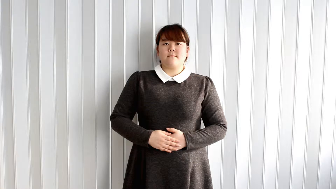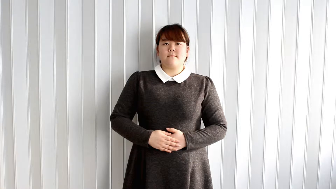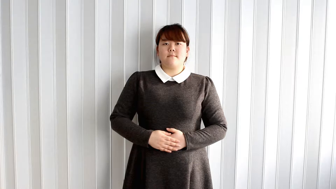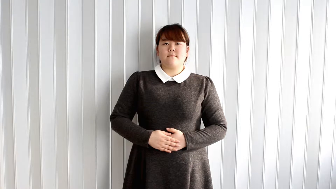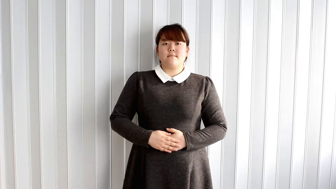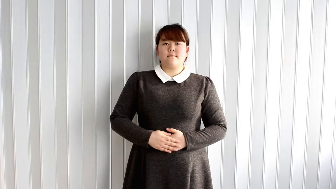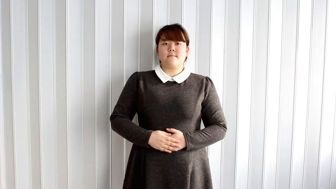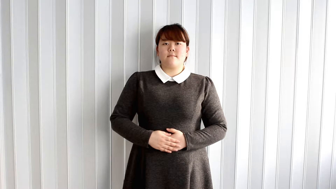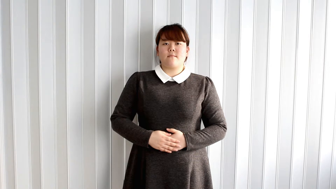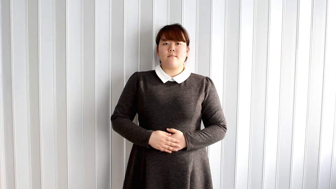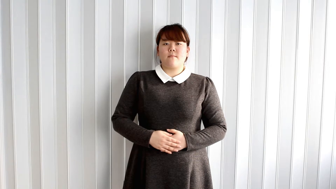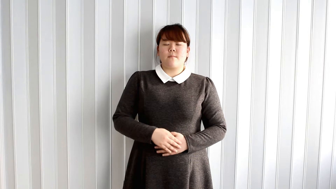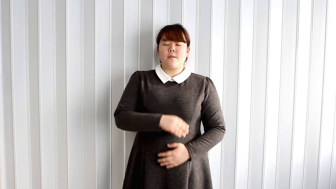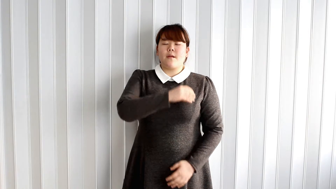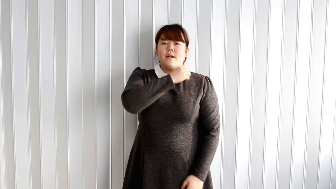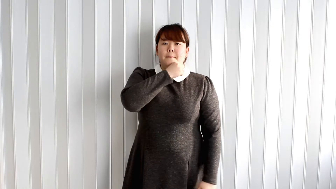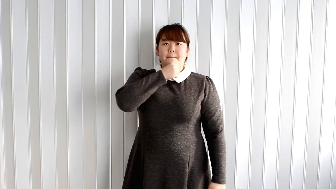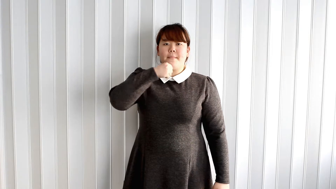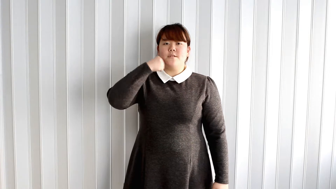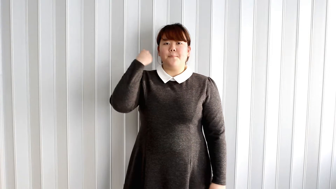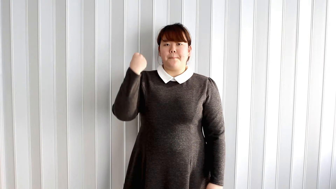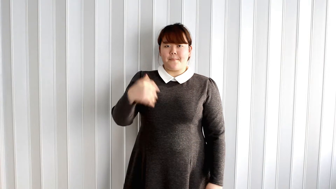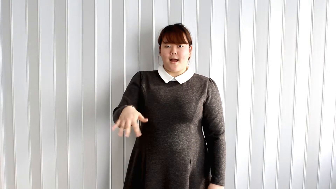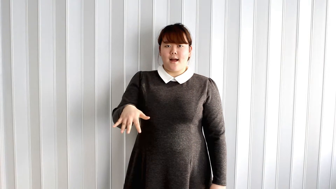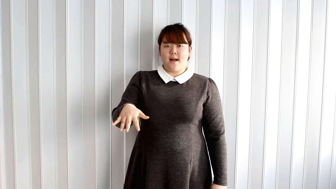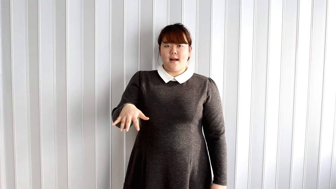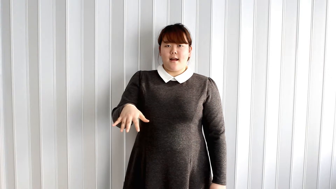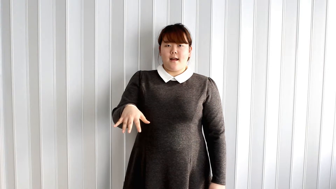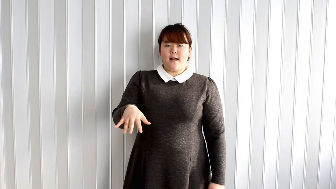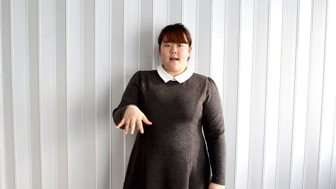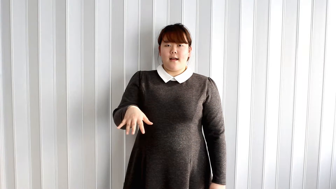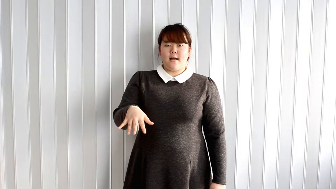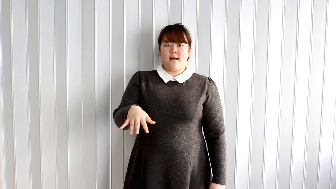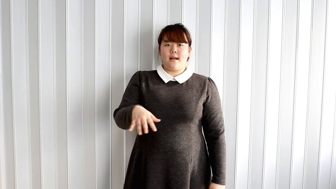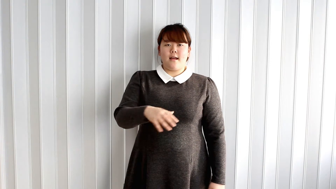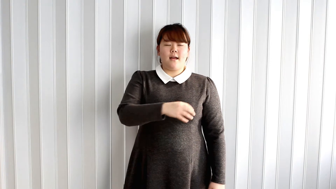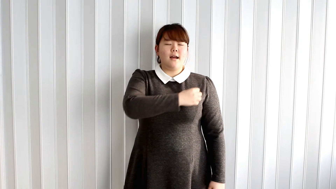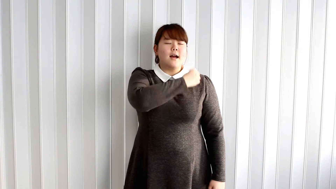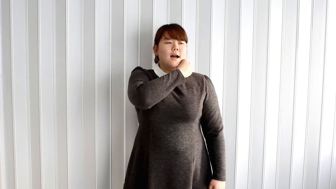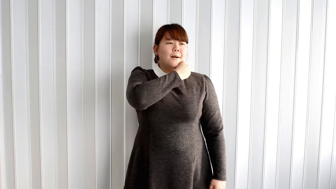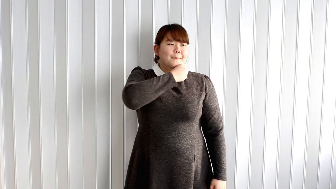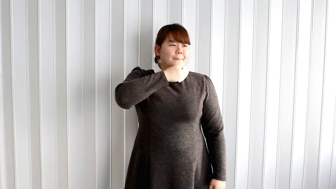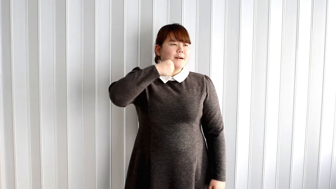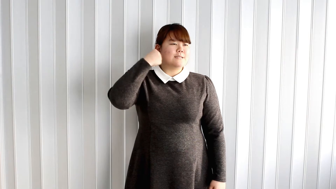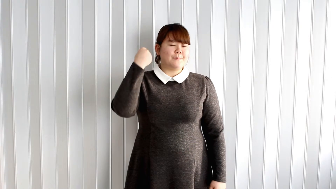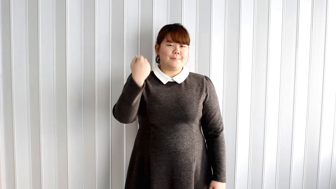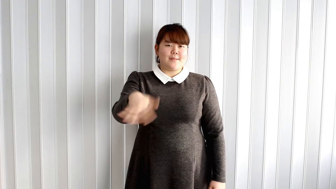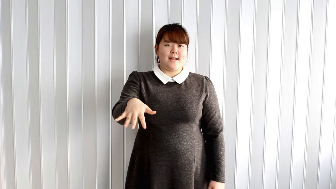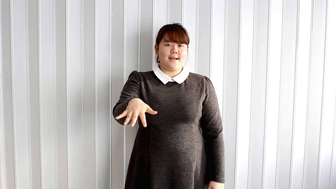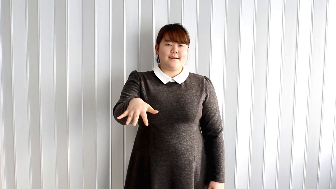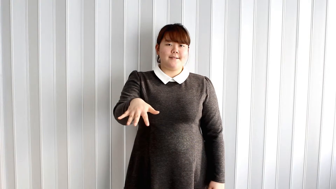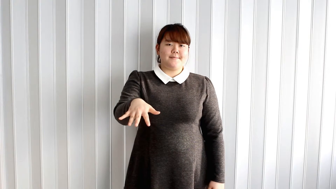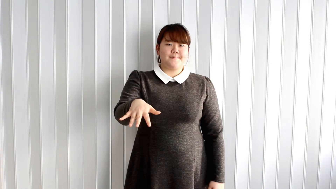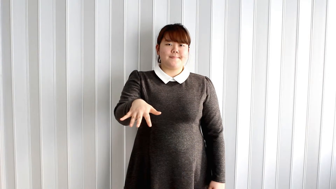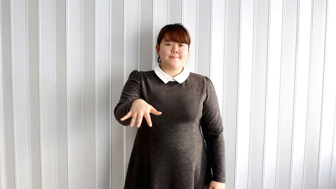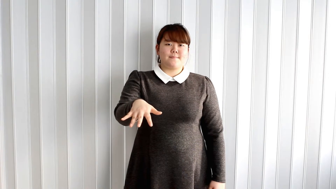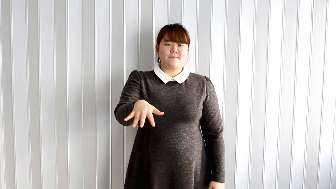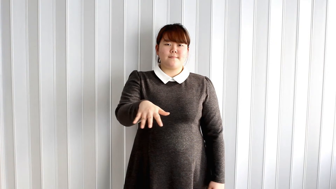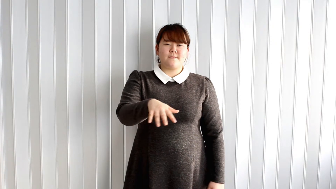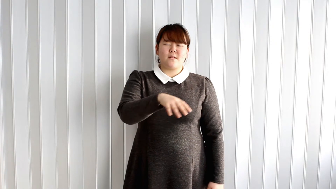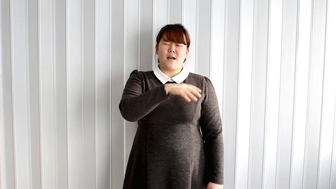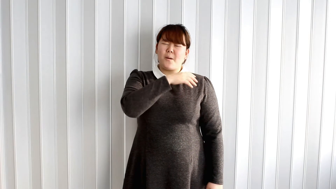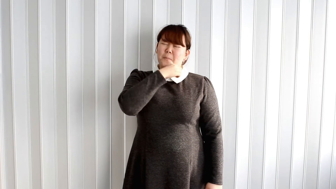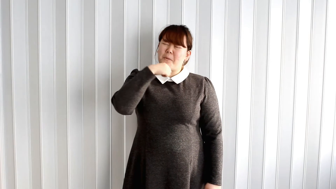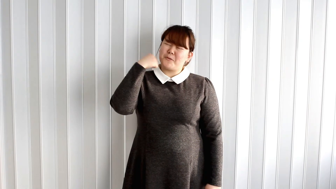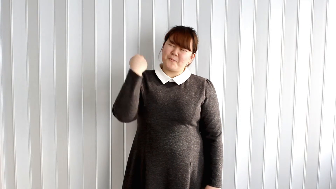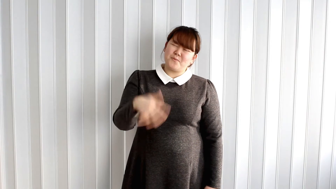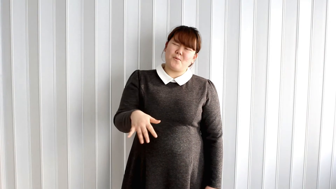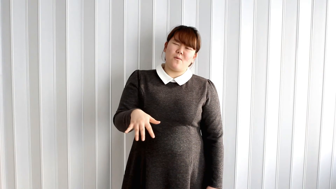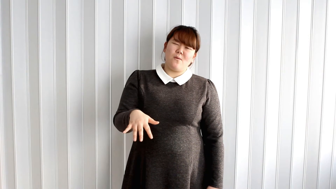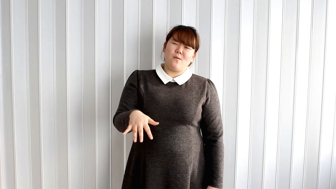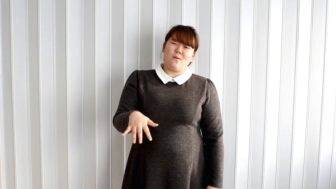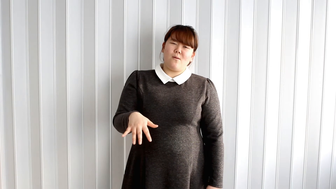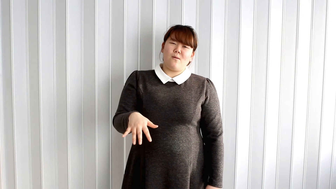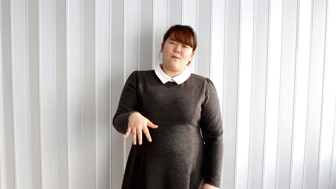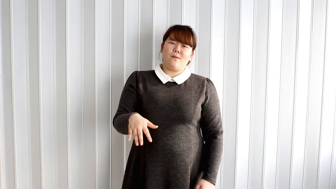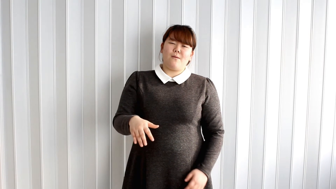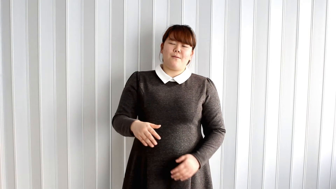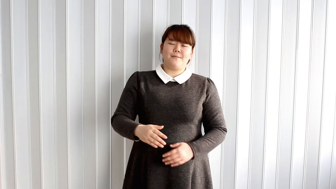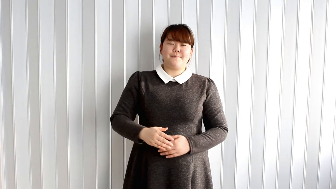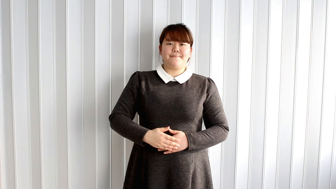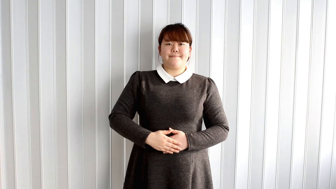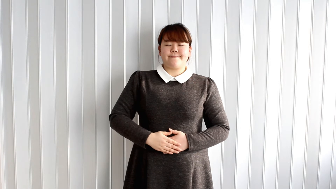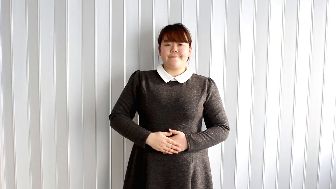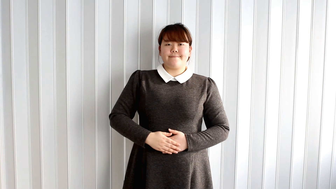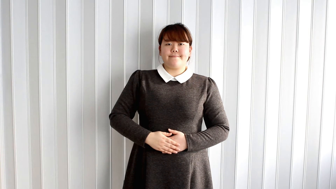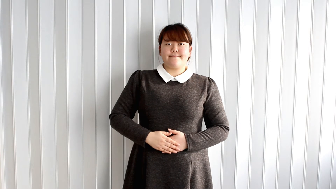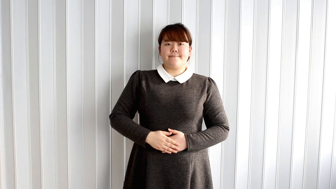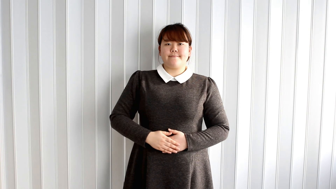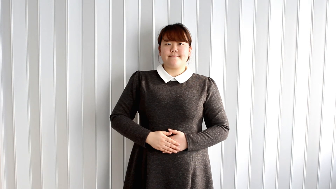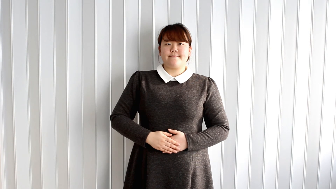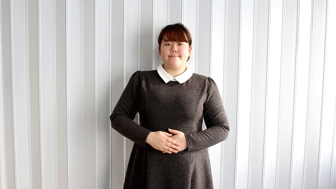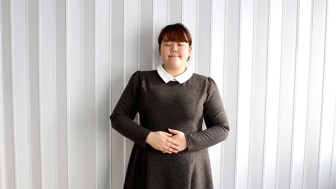맛없다